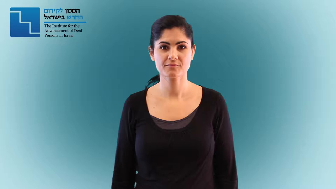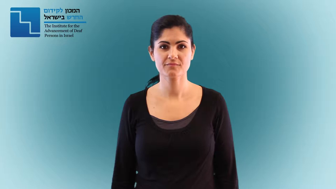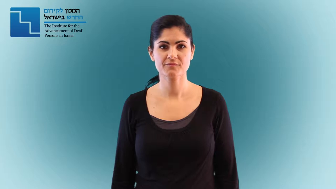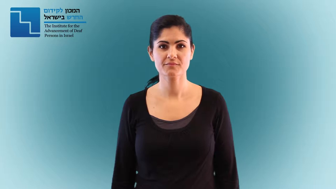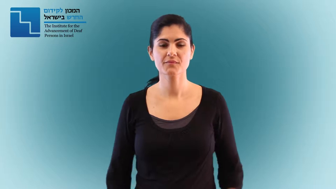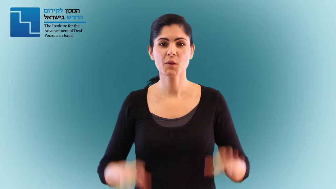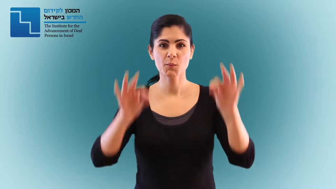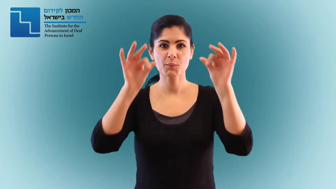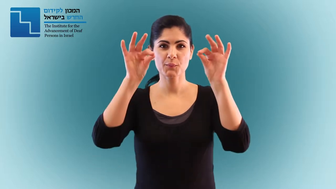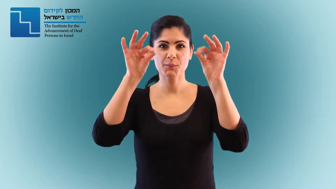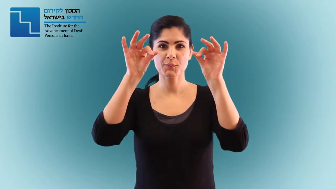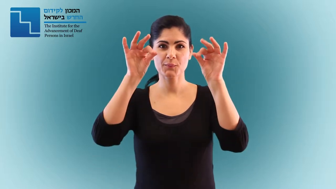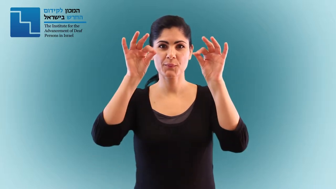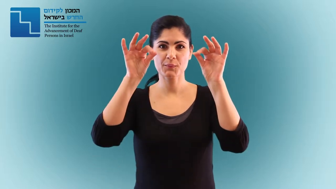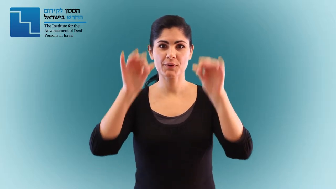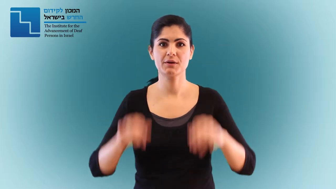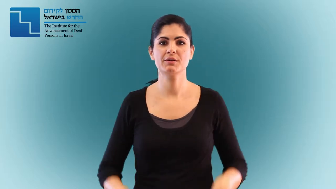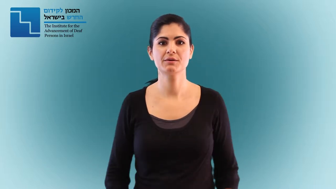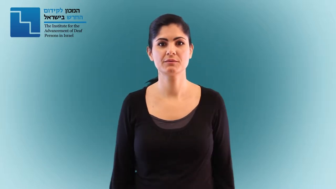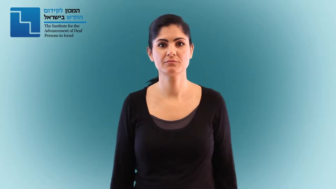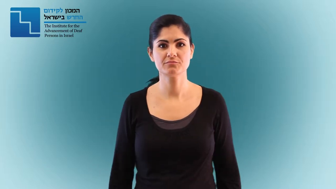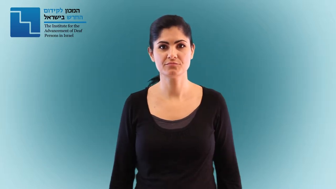שקית ניילון